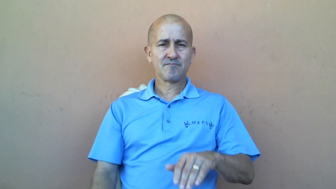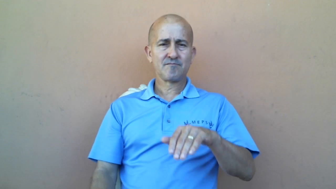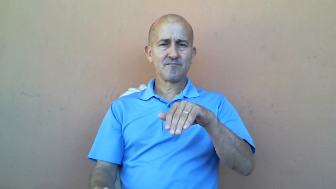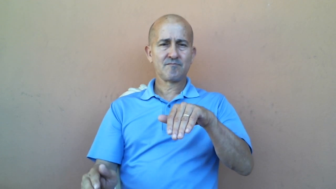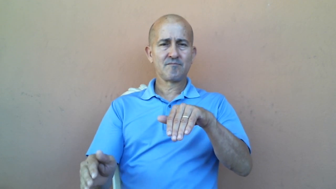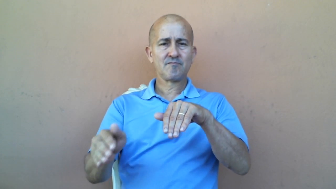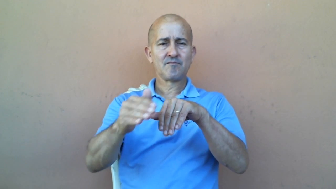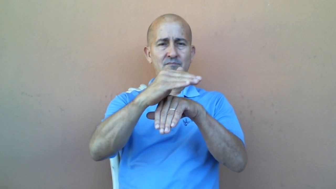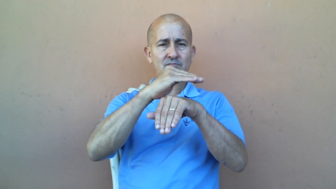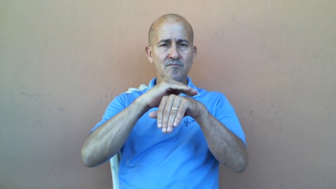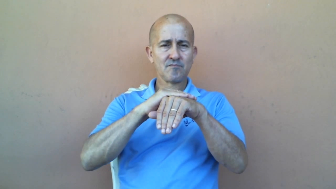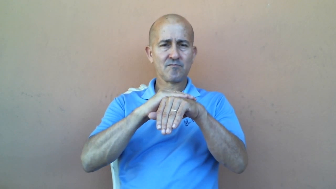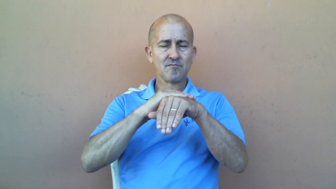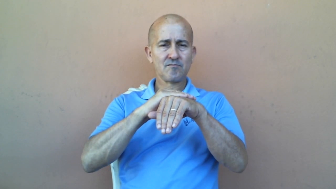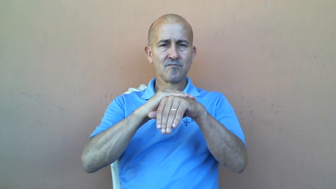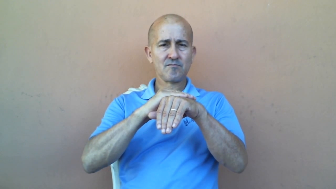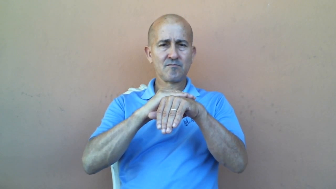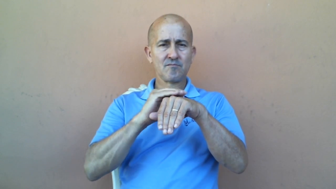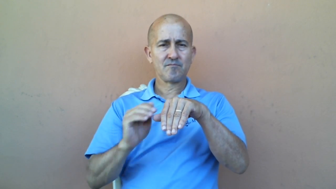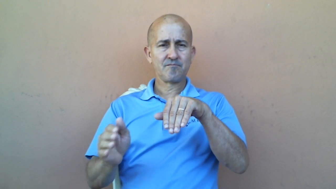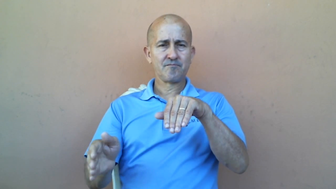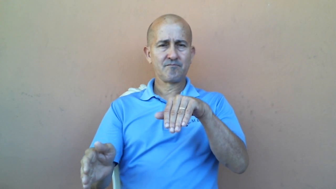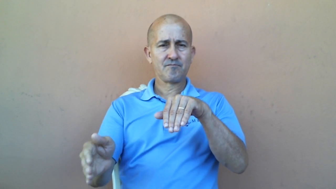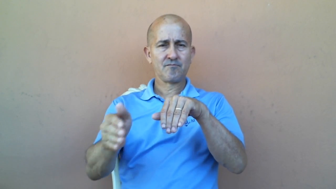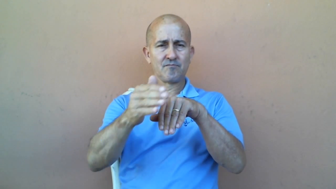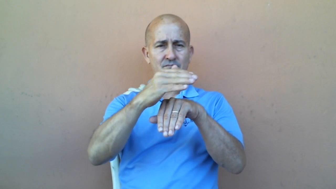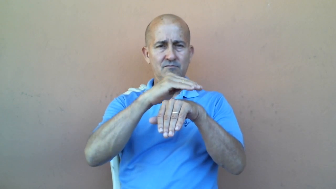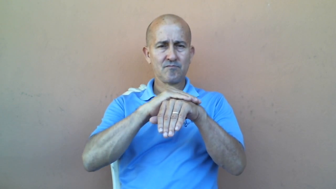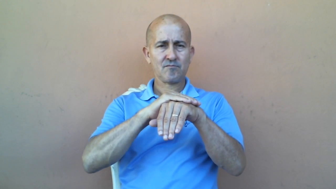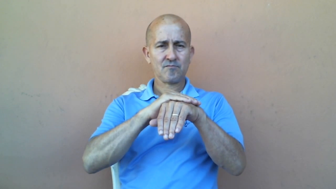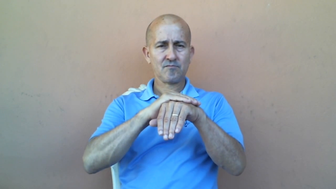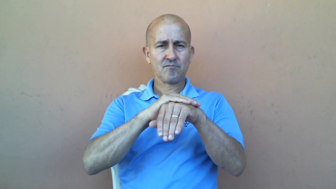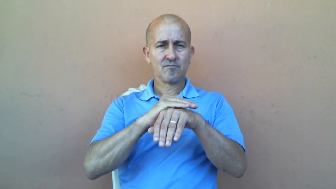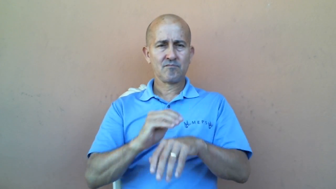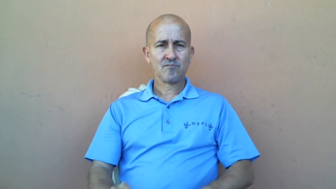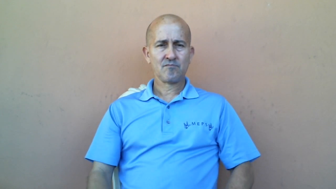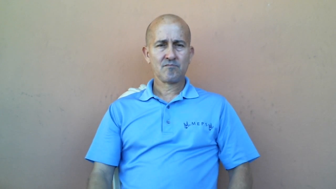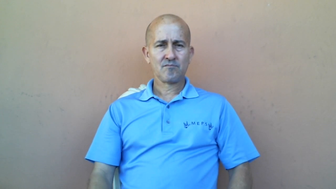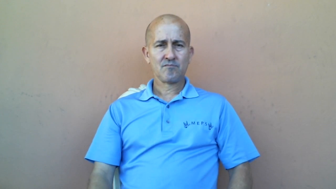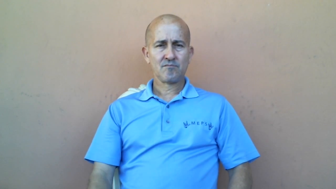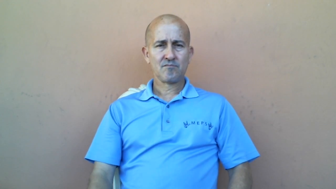cubrir